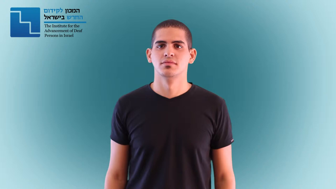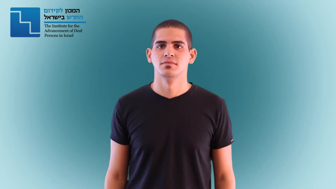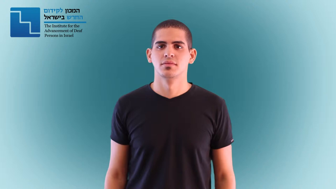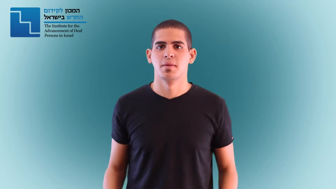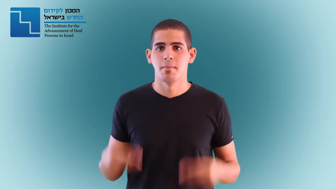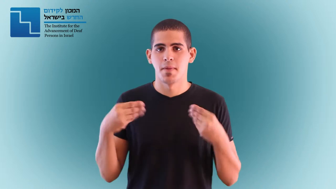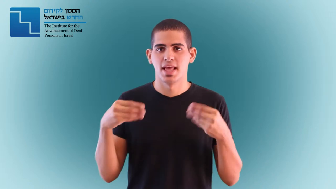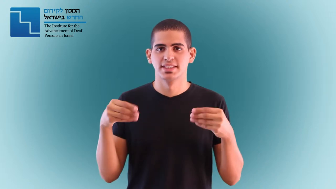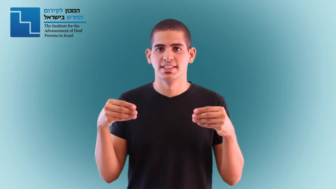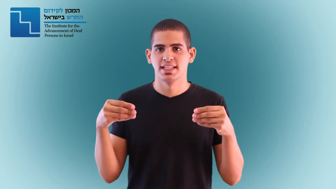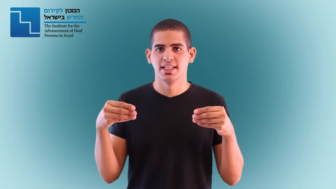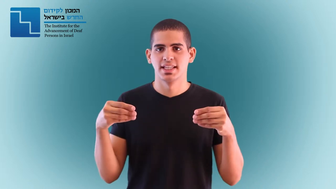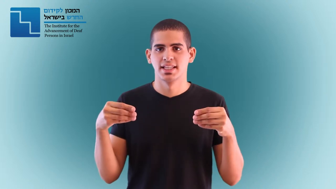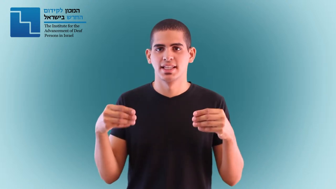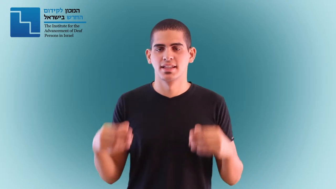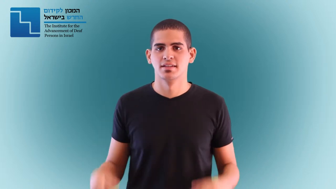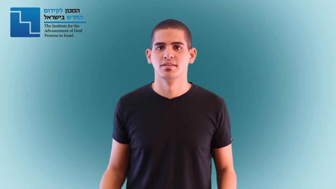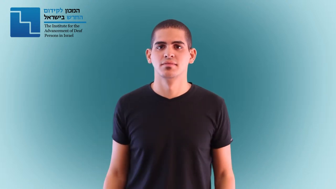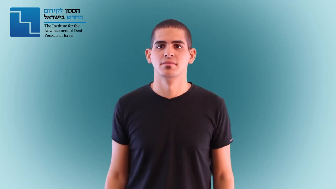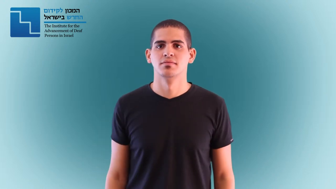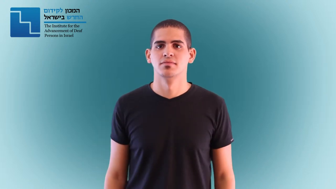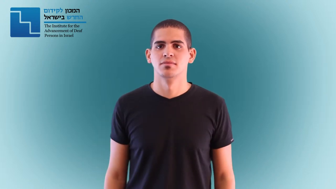פלסטיק